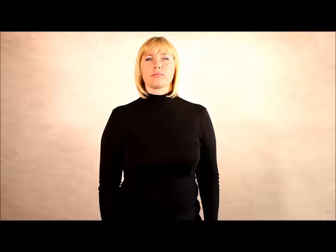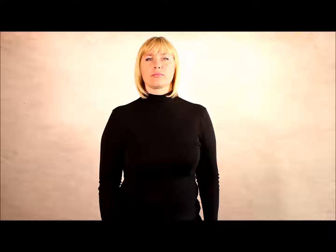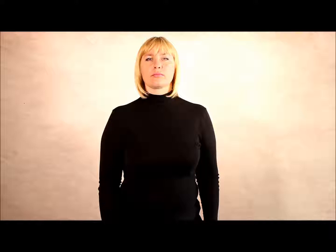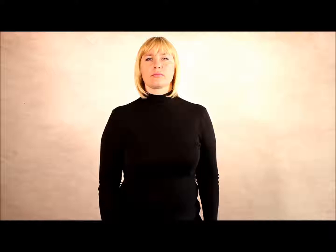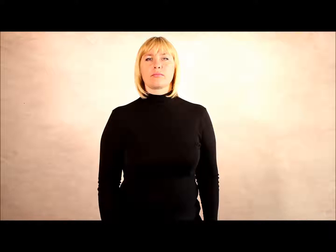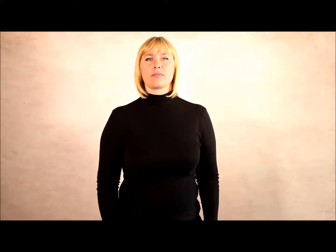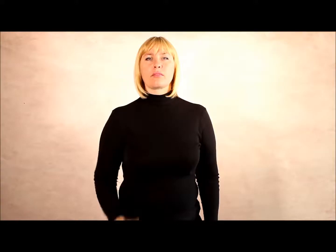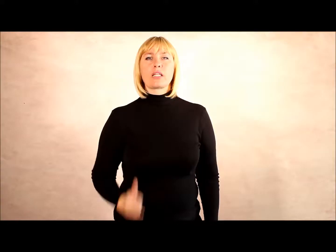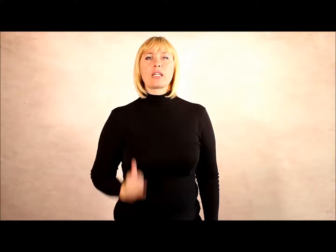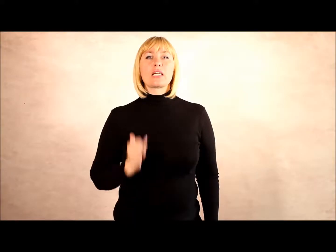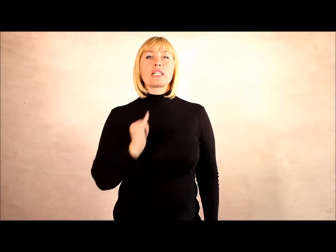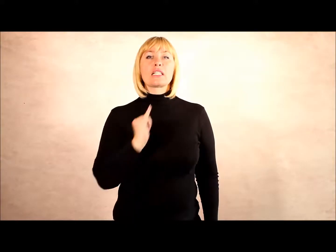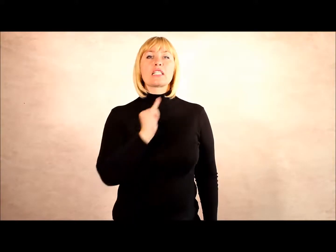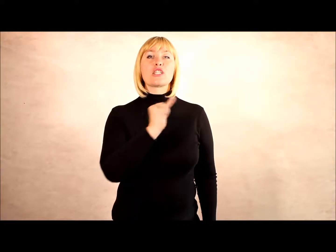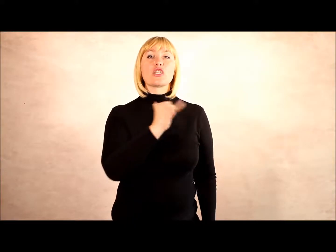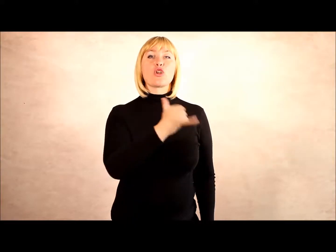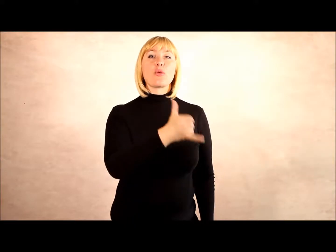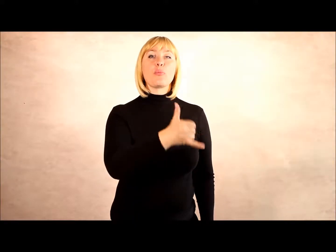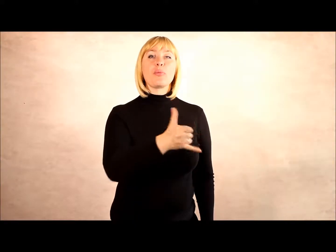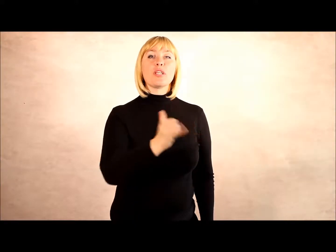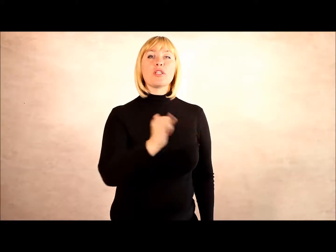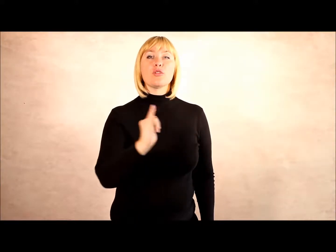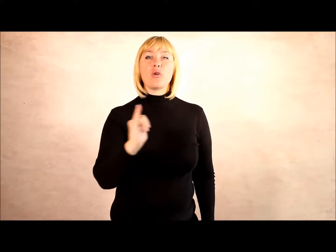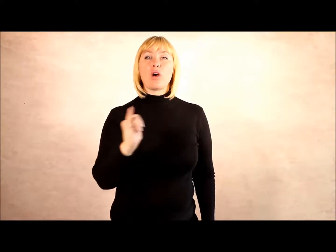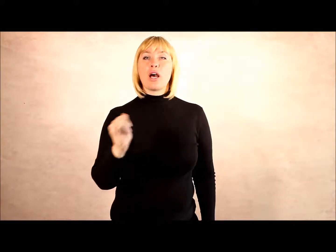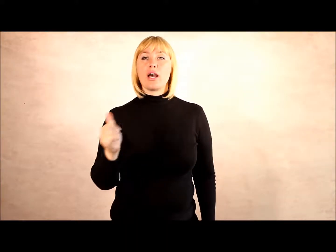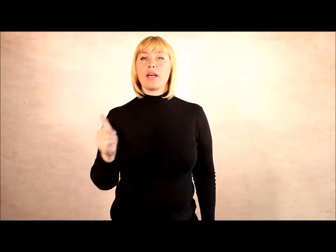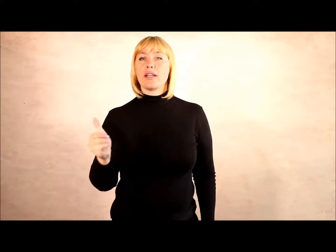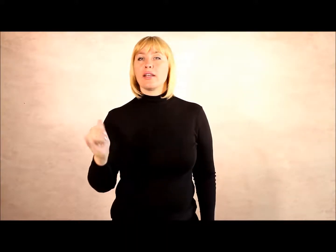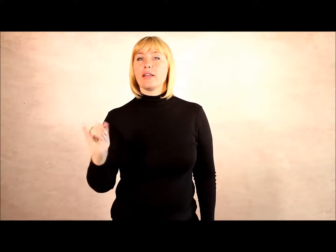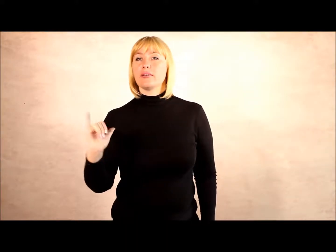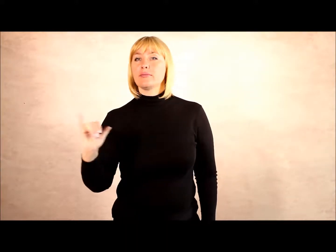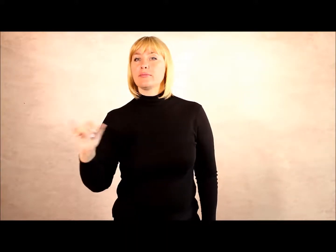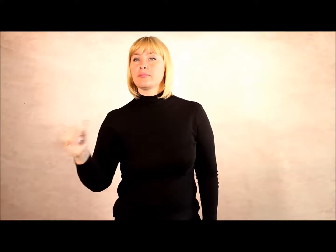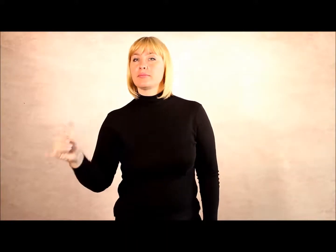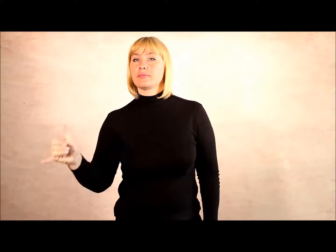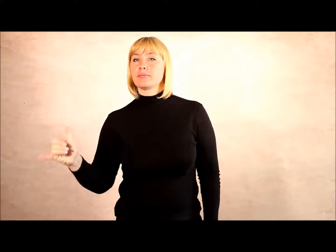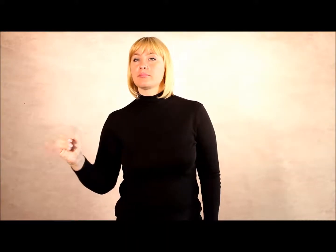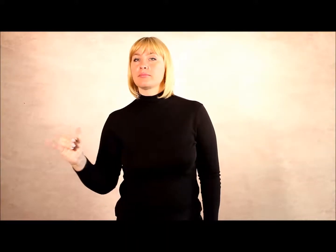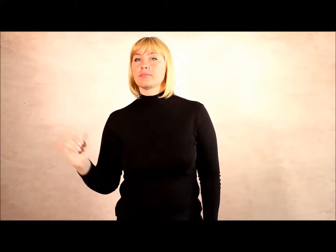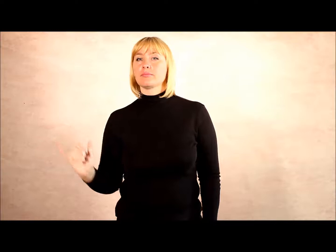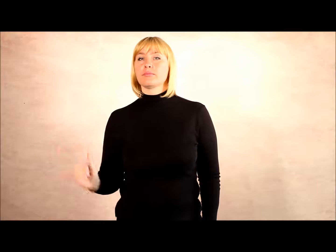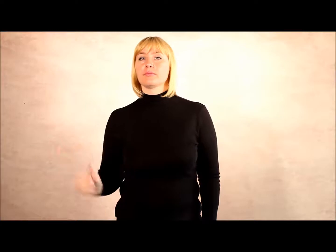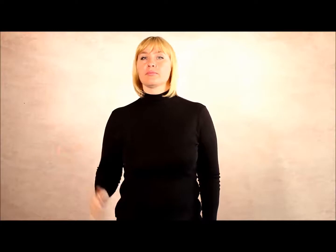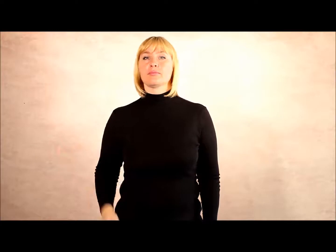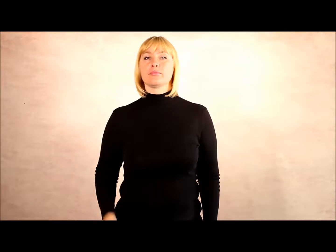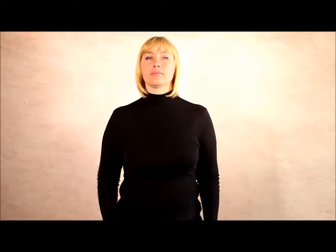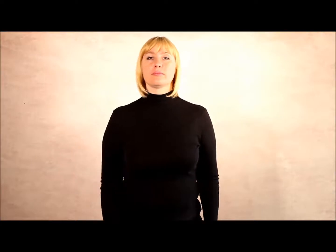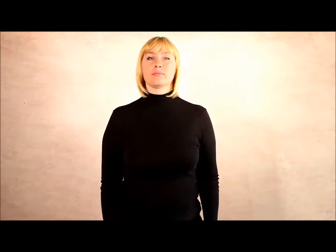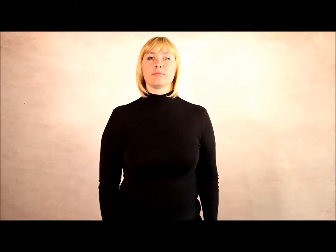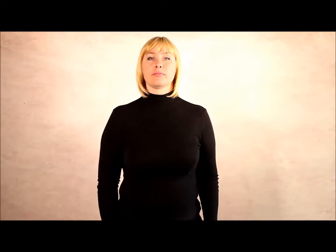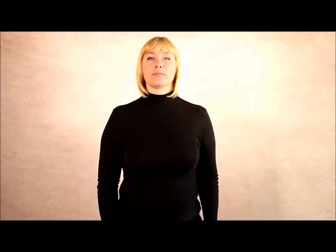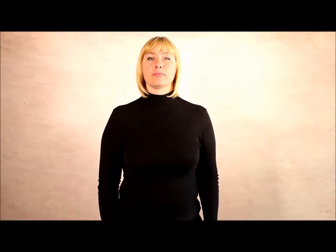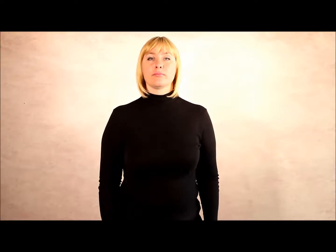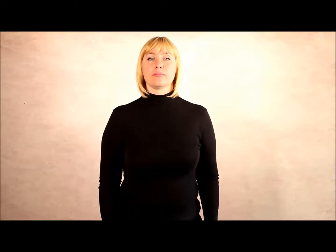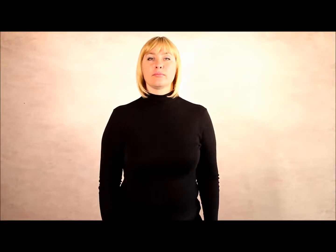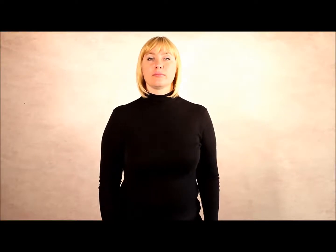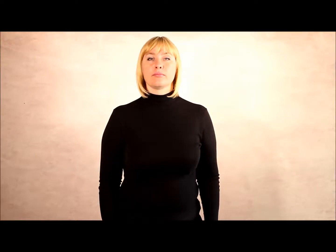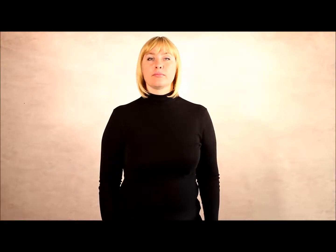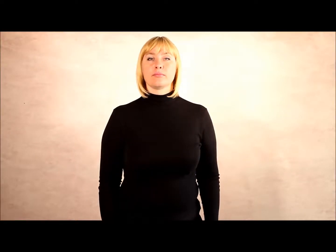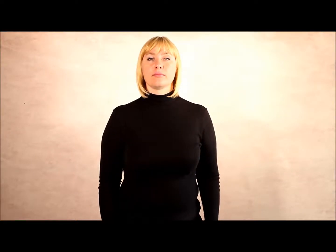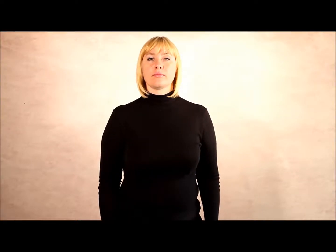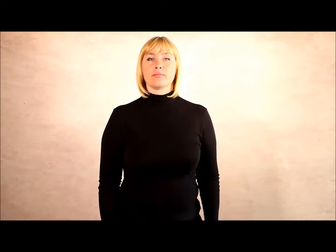Stropitoare